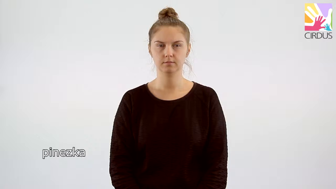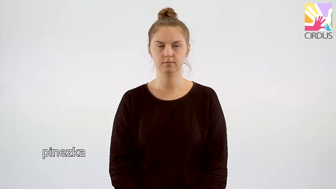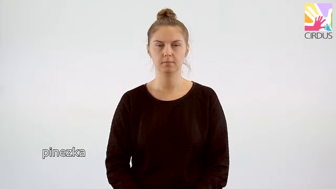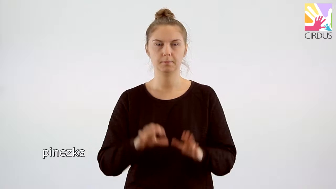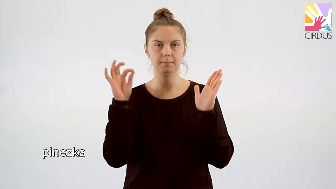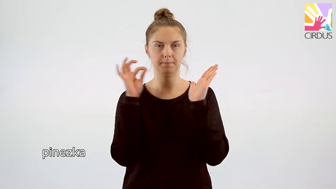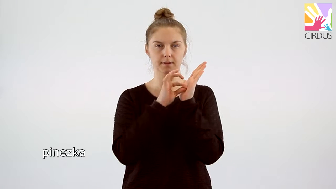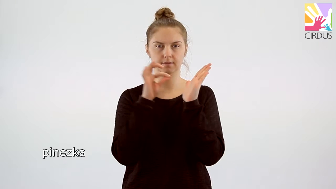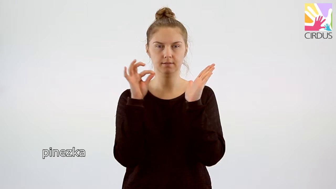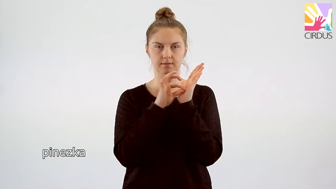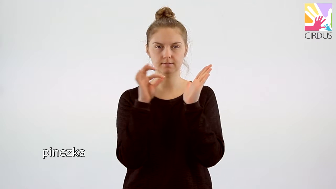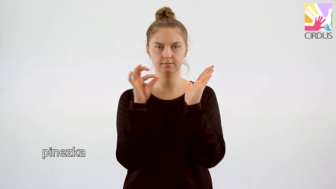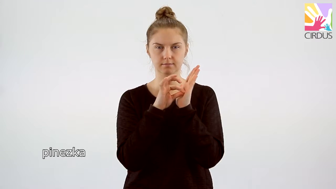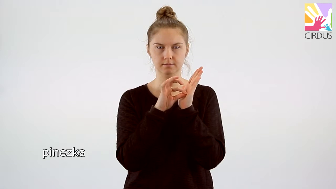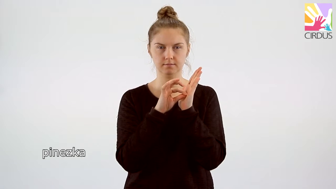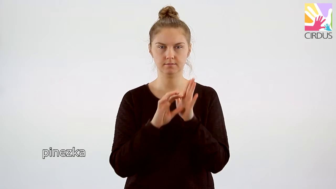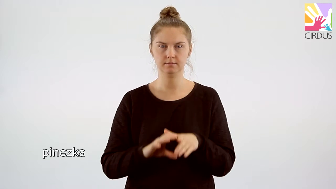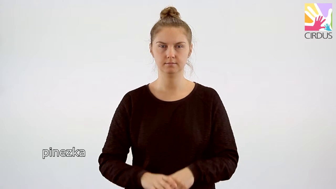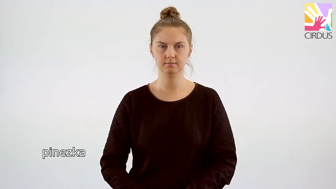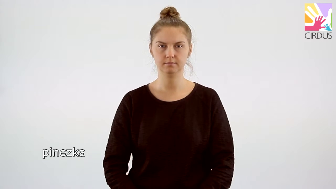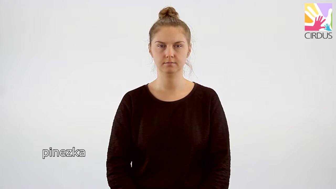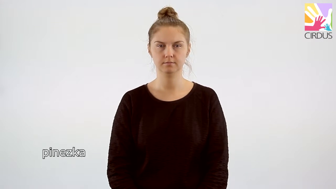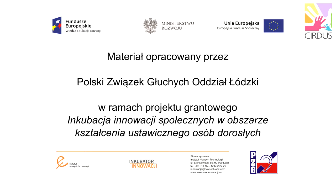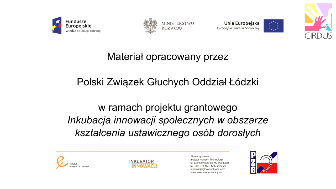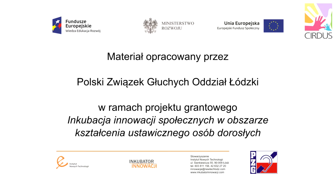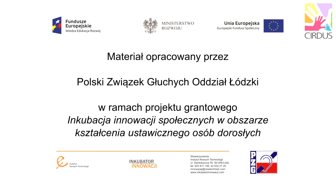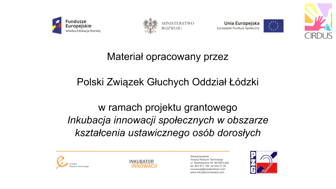pinezka